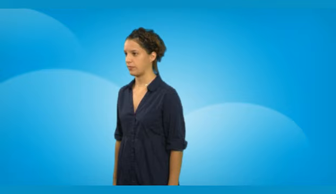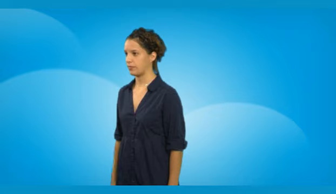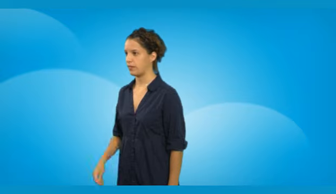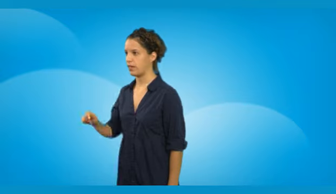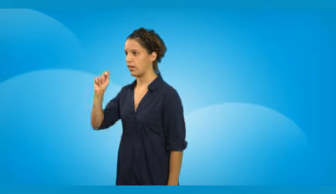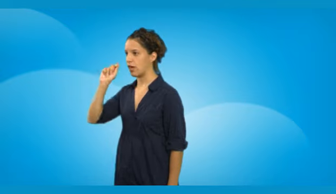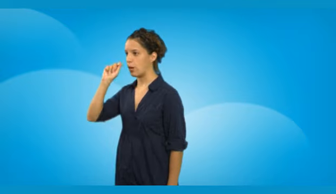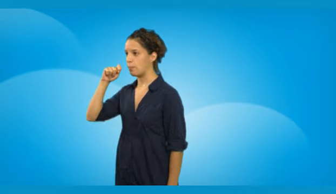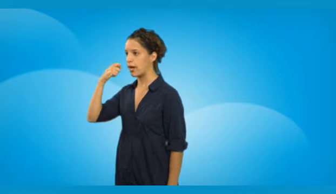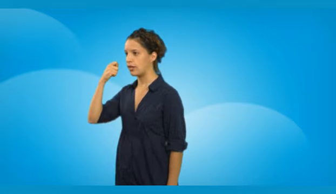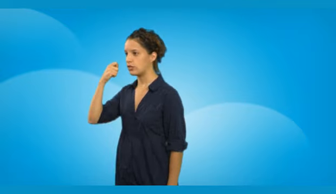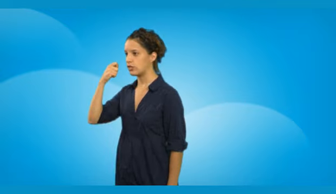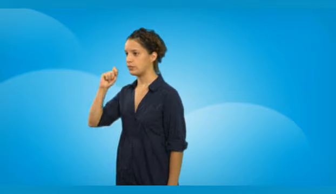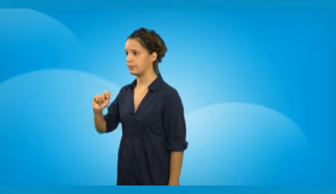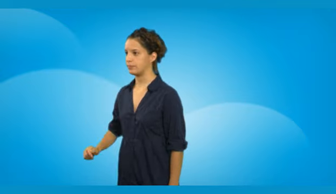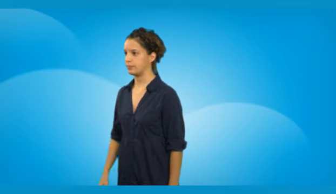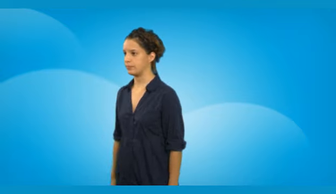Bácsi